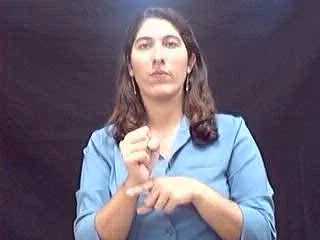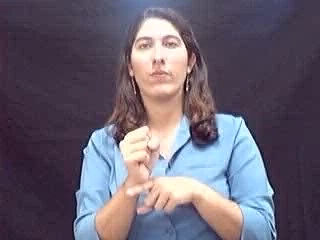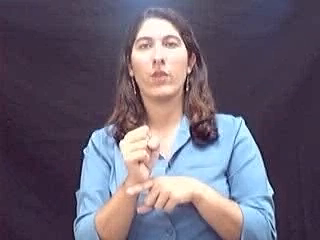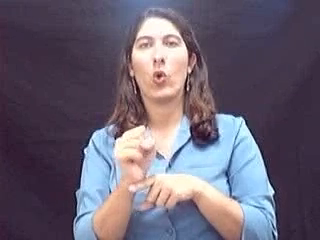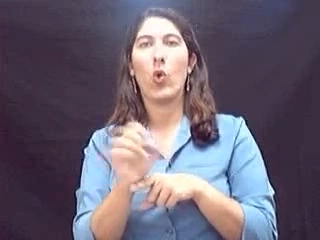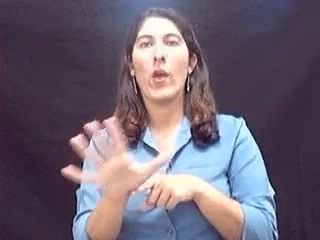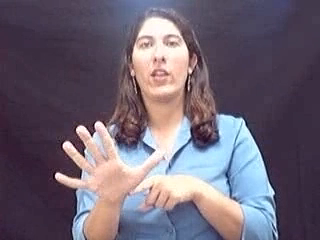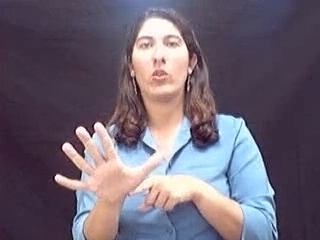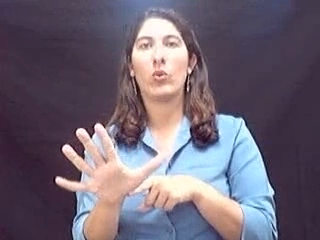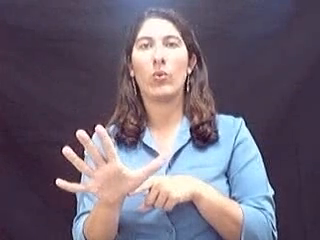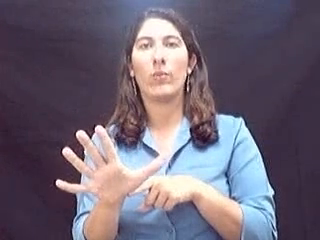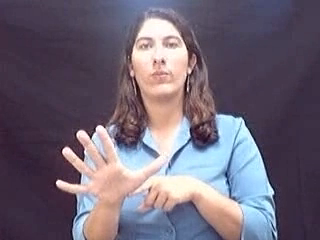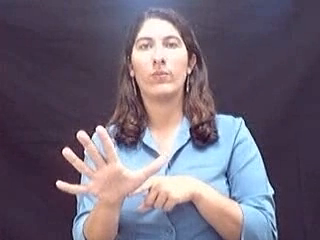coentro